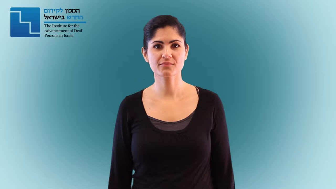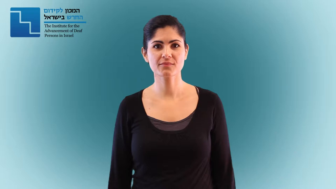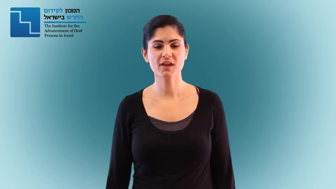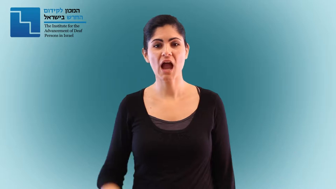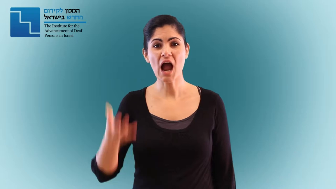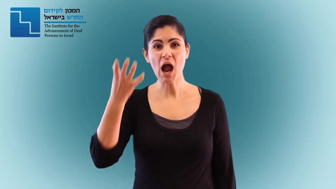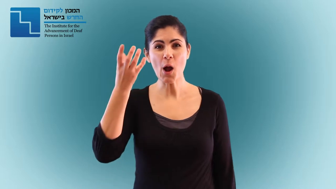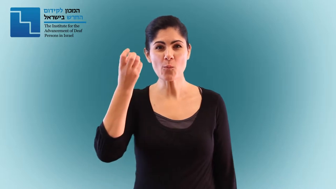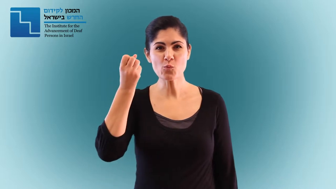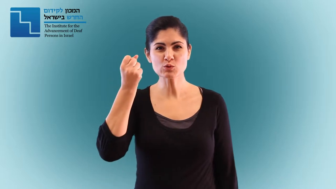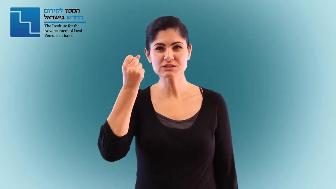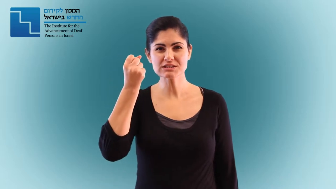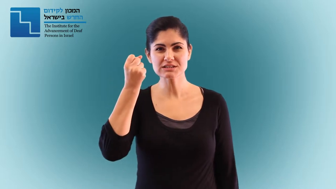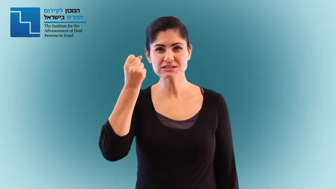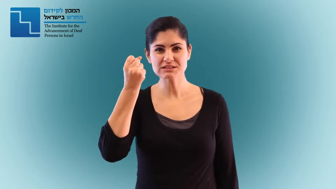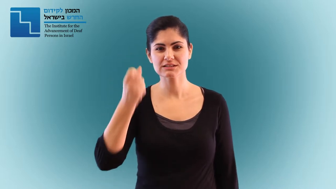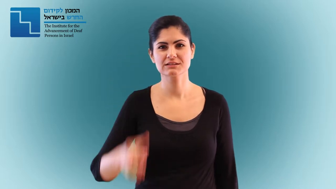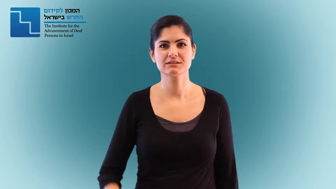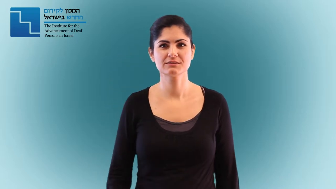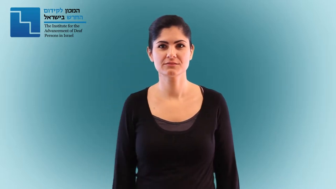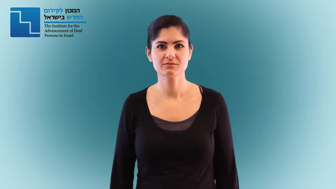חמוץ